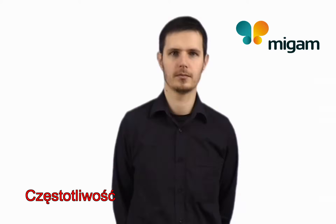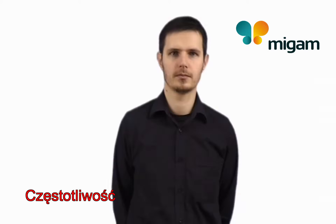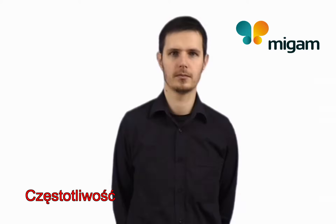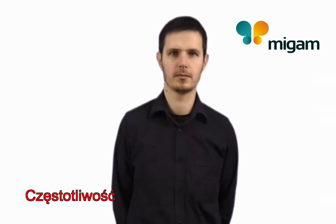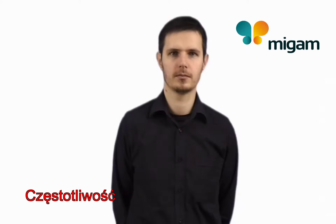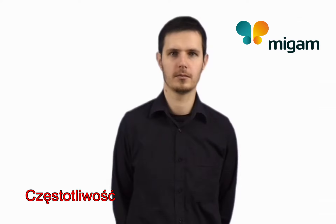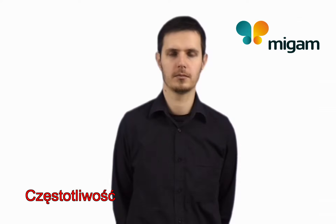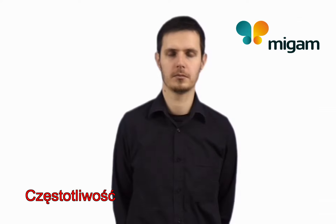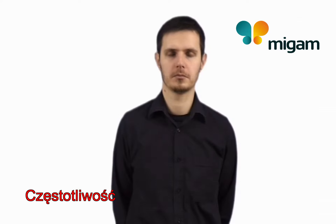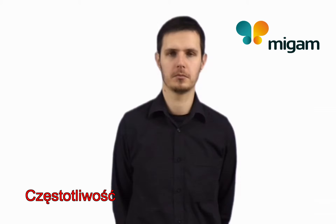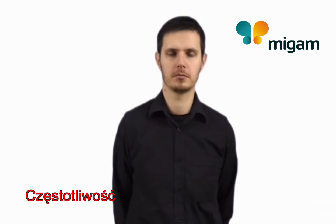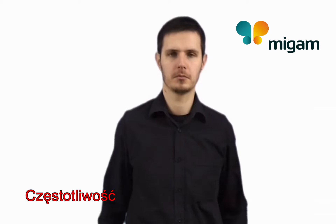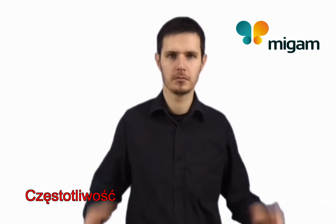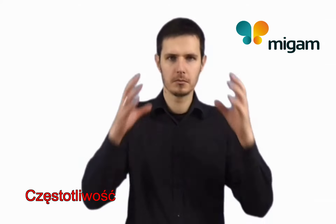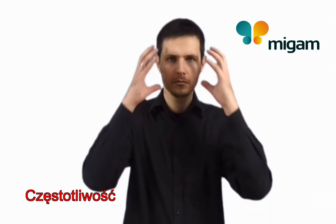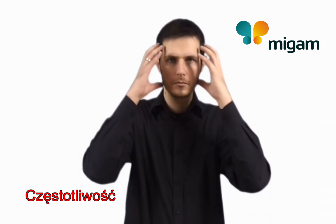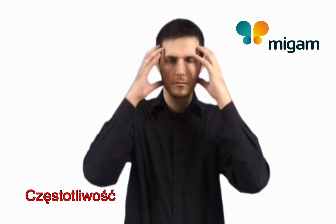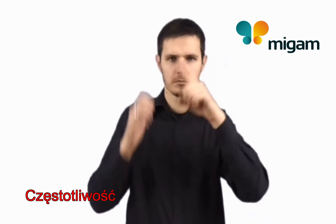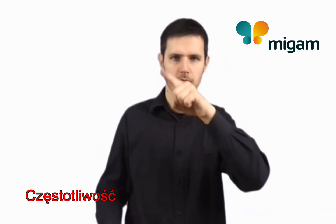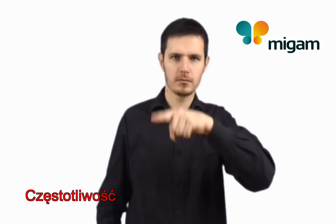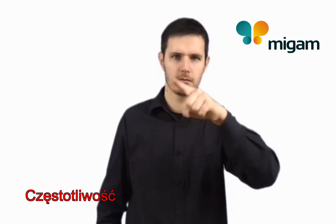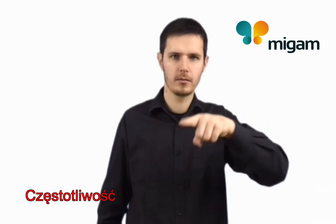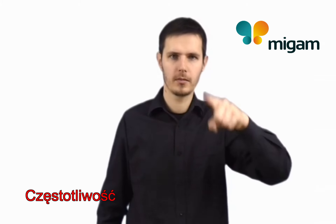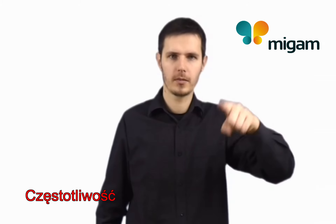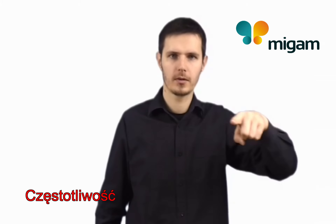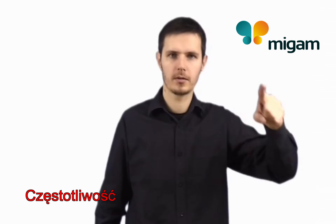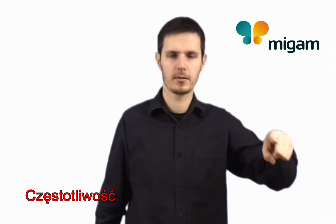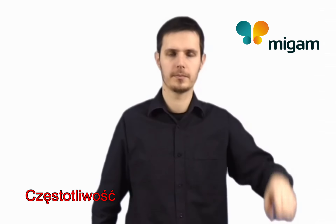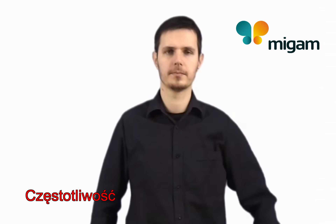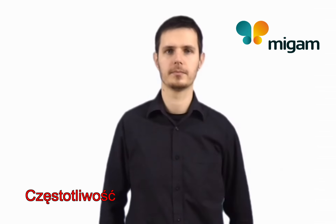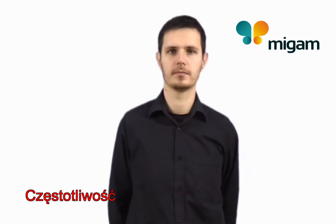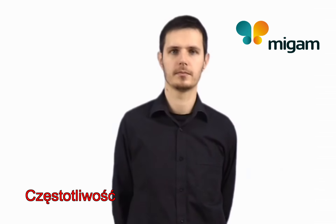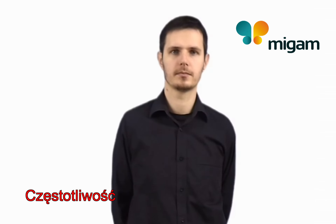częstotliwość